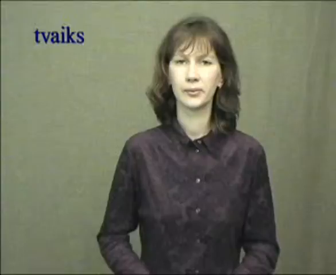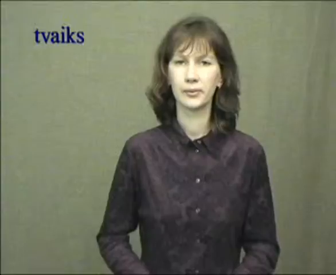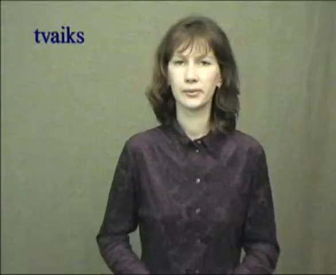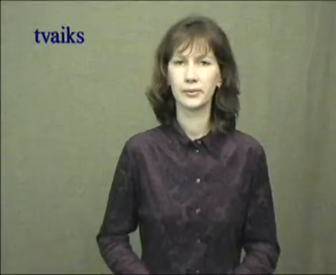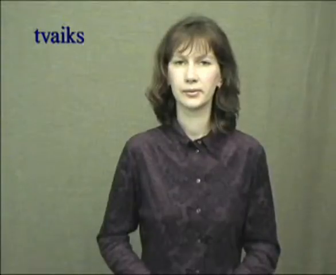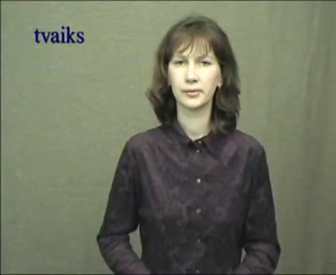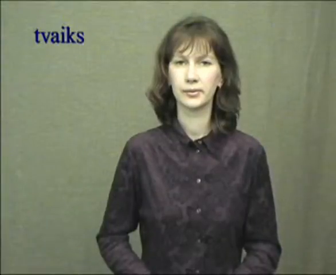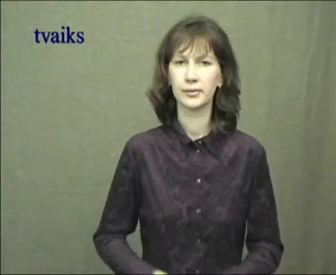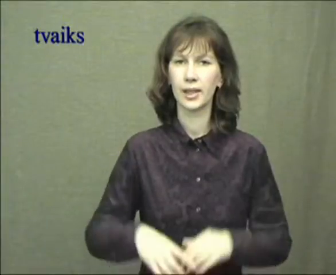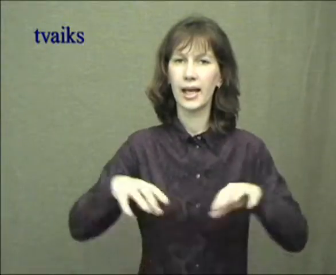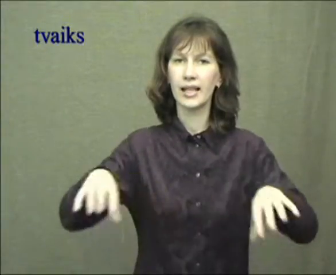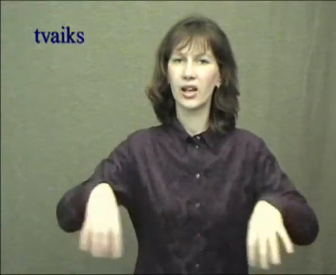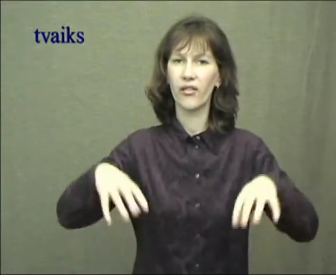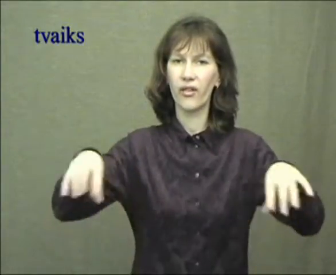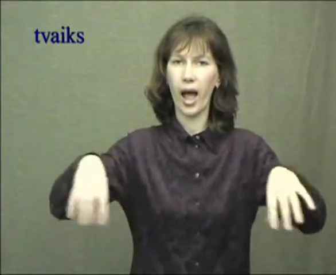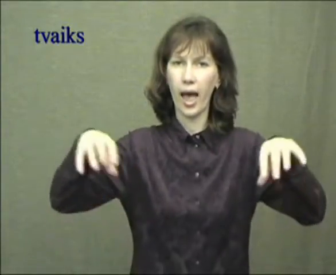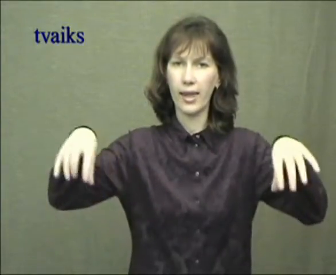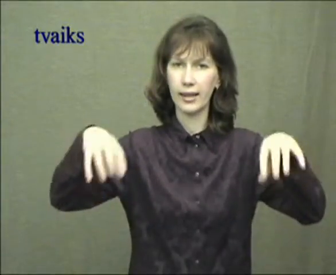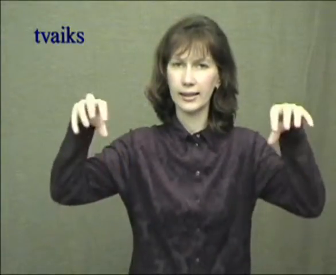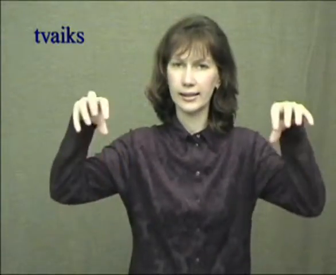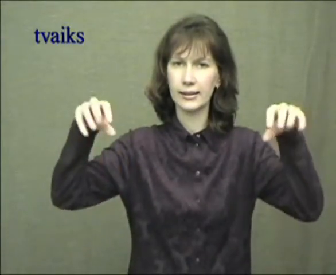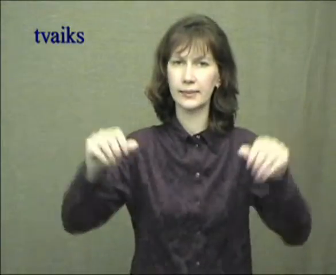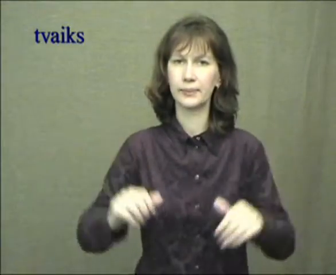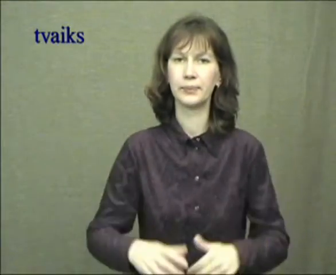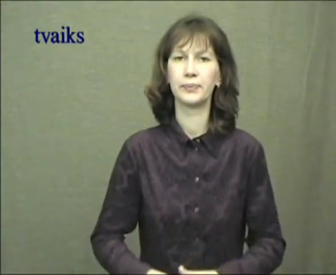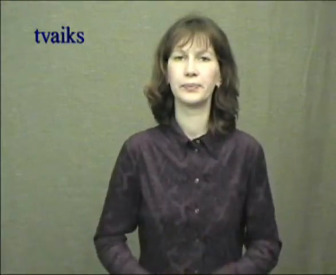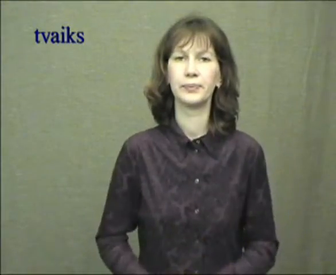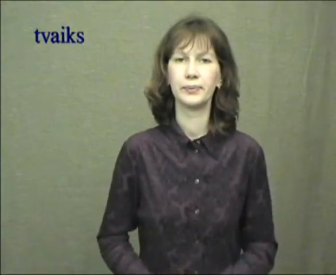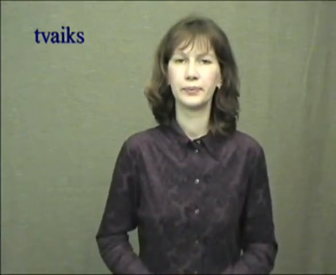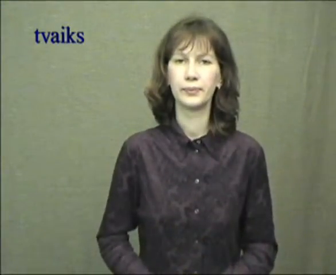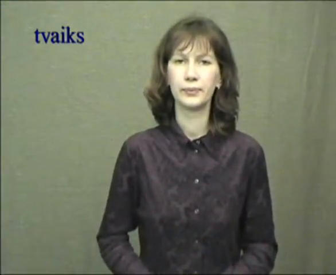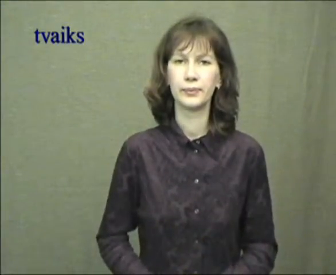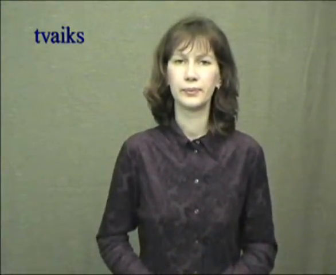tvaiks